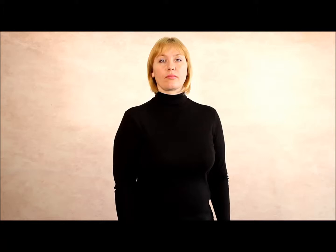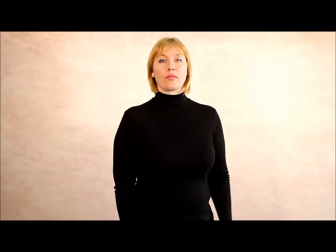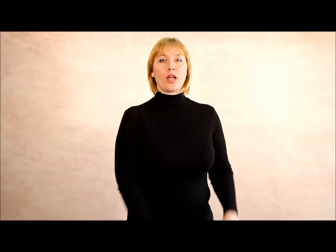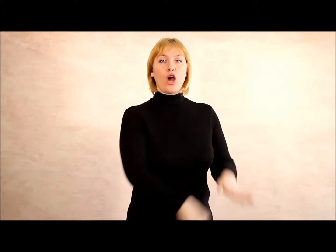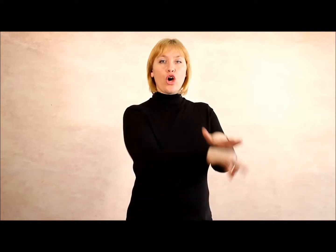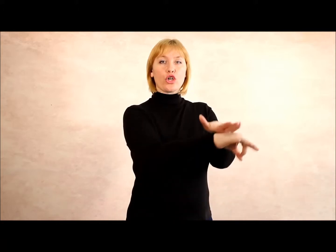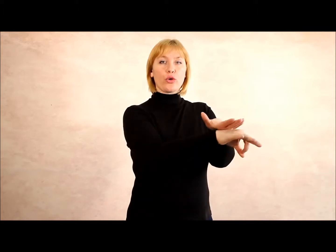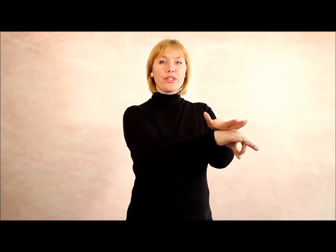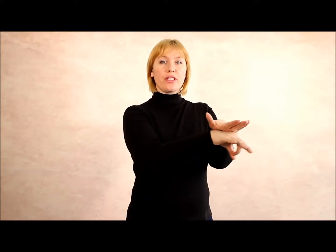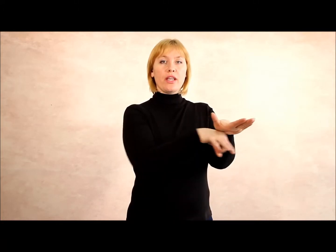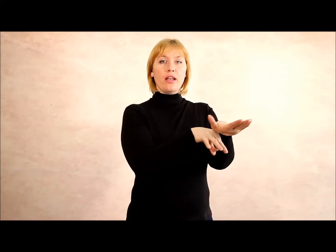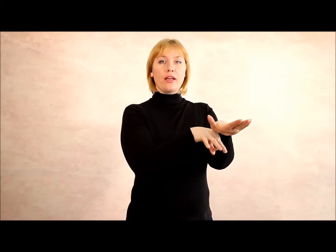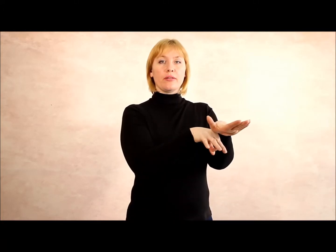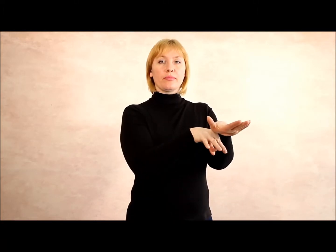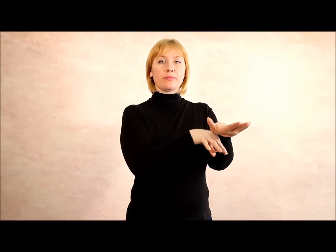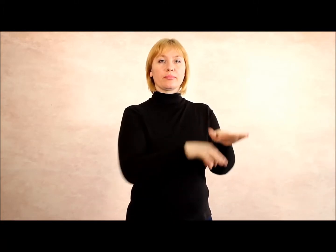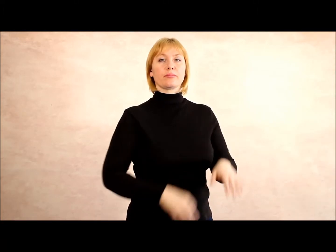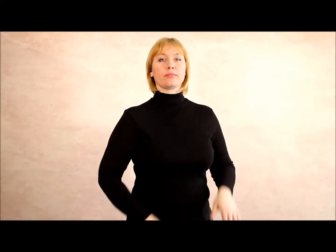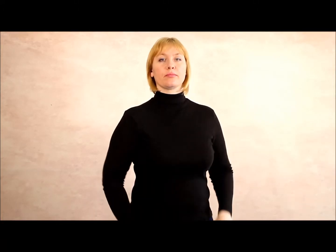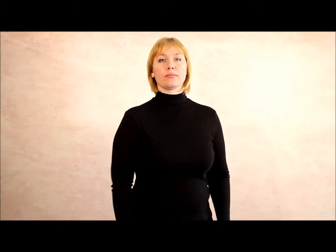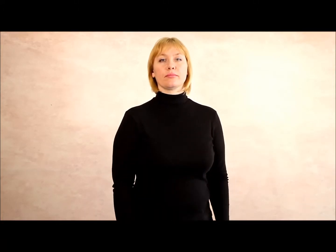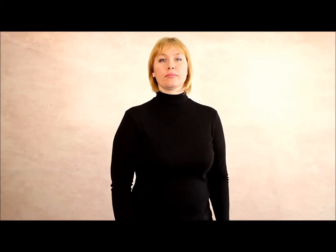Rotile